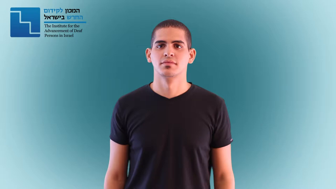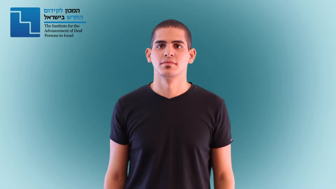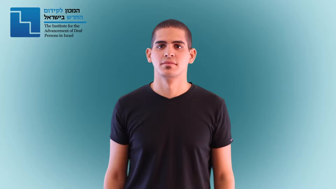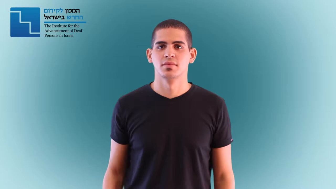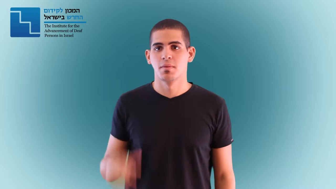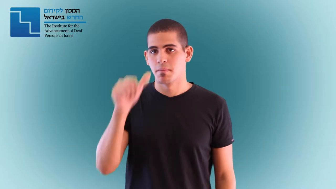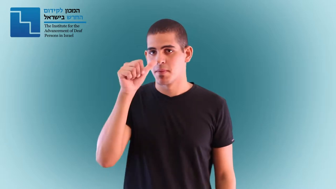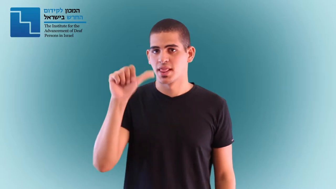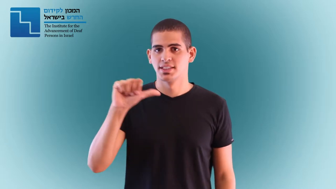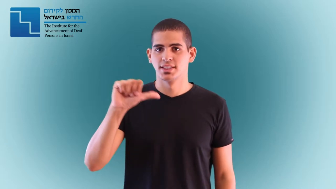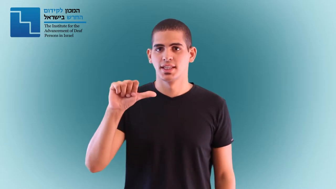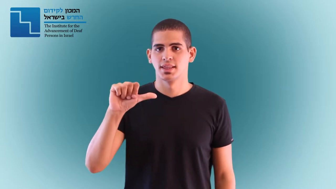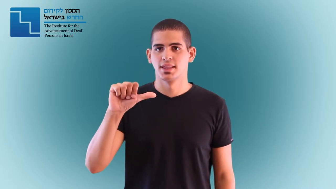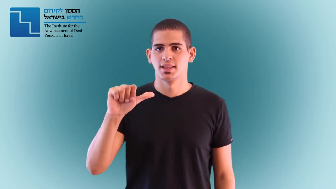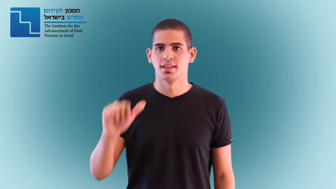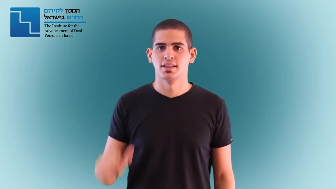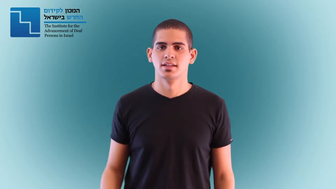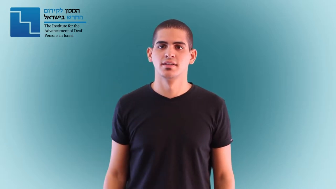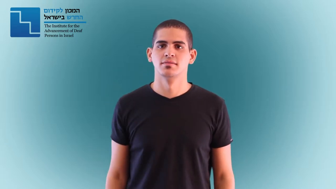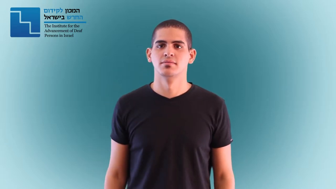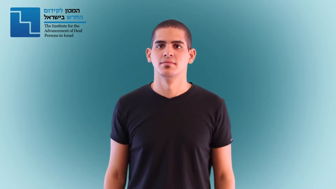בנזין